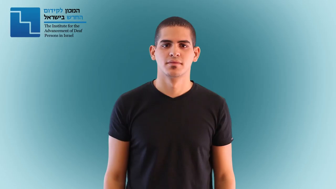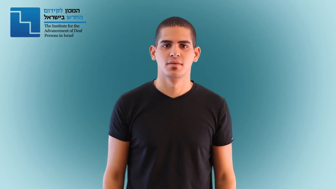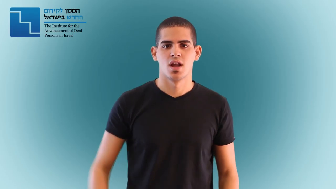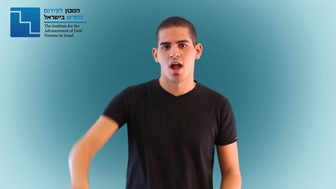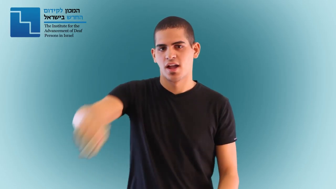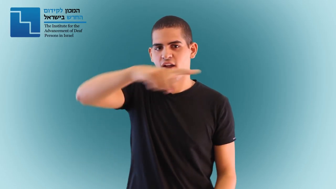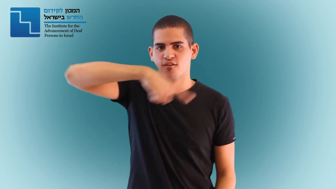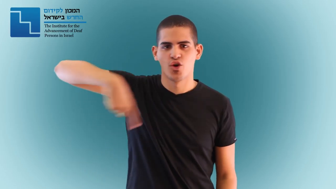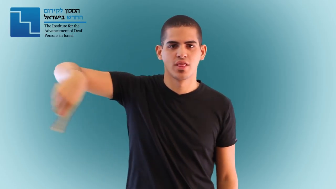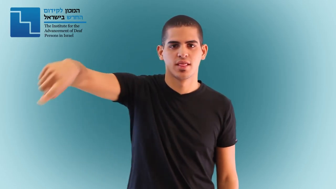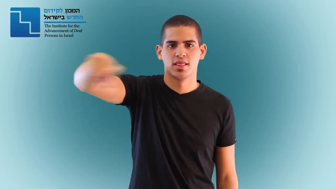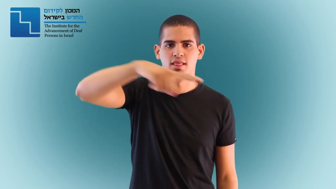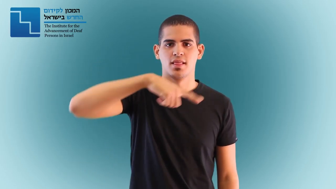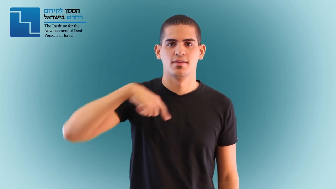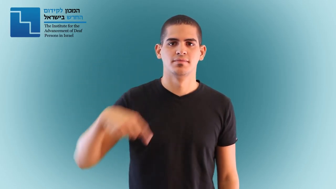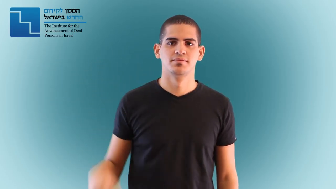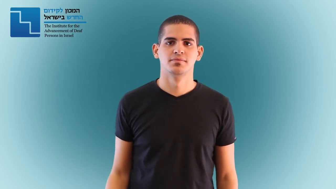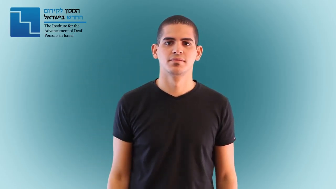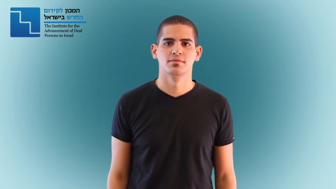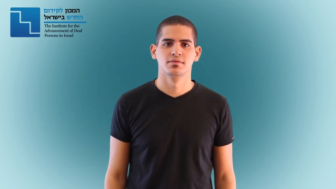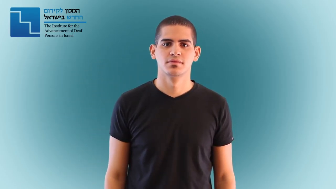הקפות